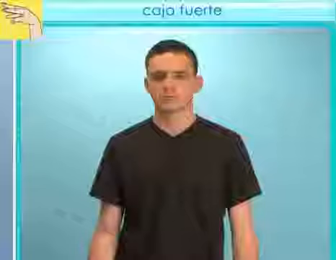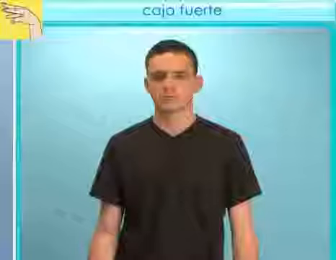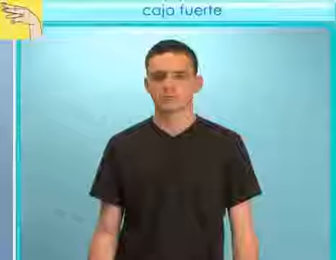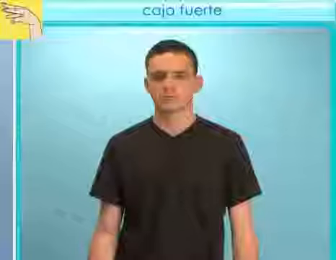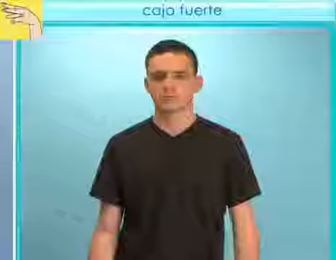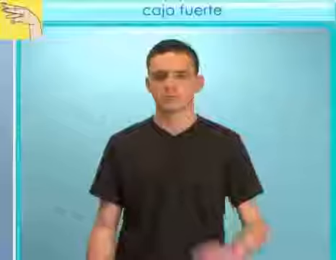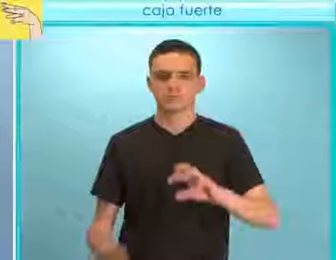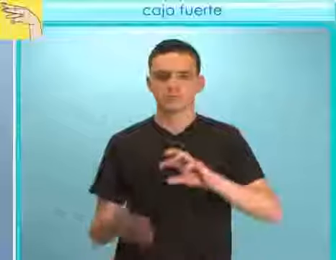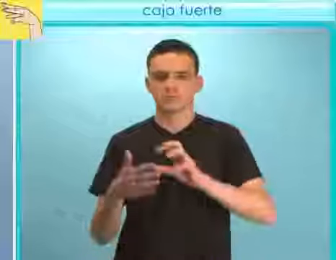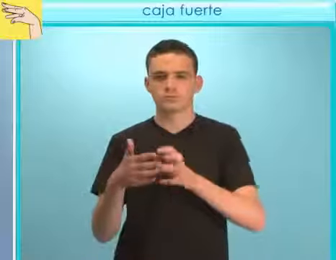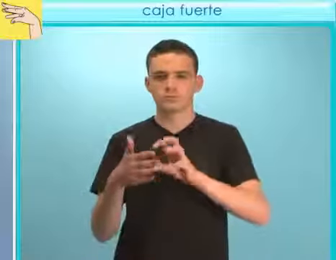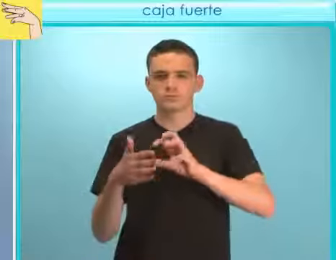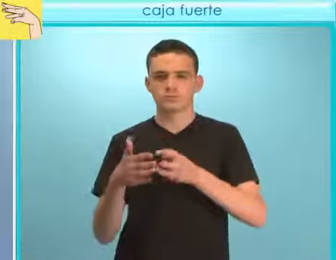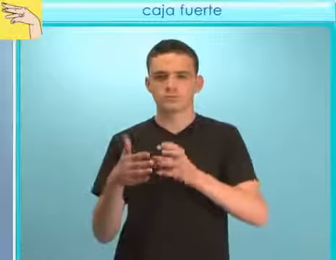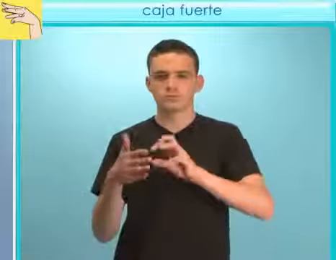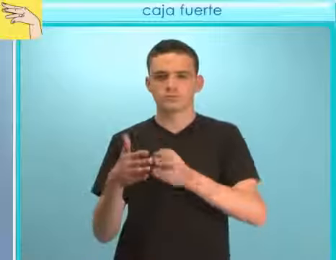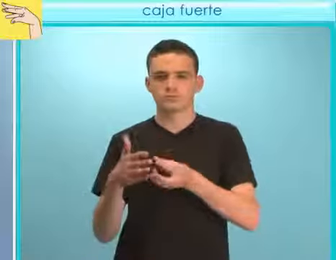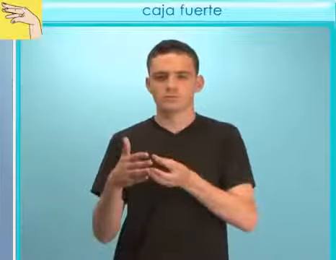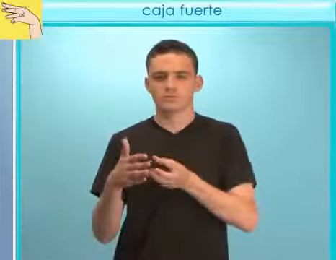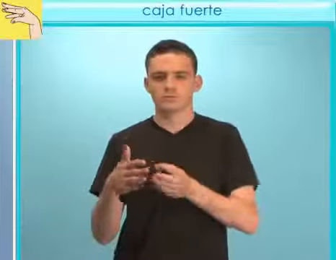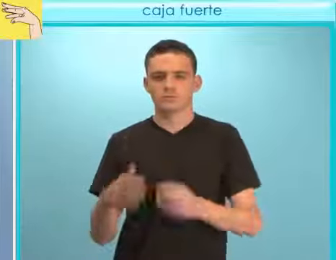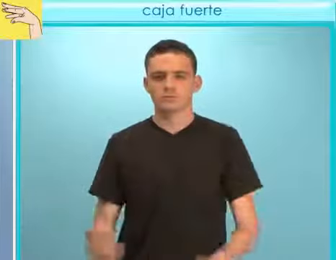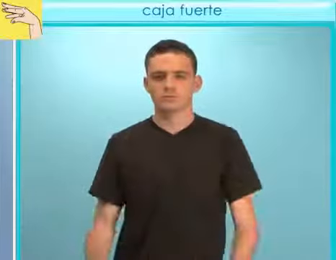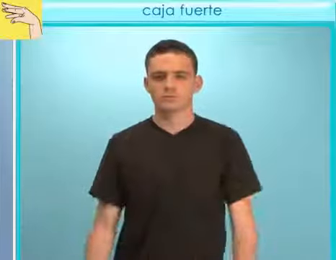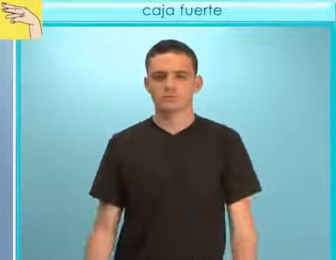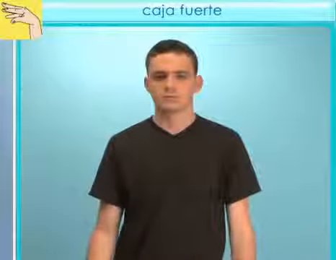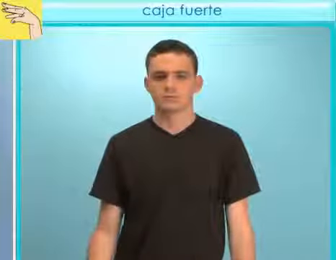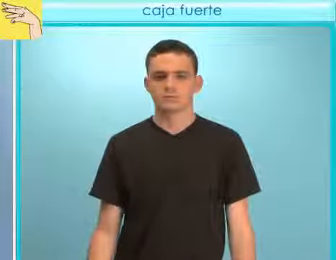CAJA FUERTE